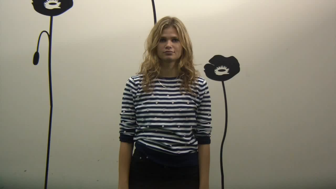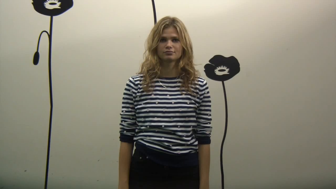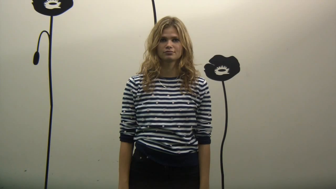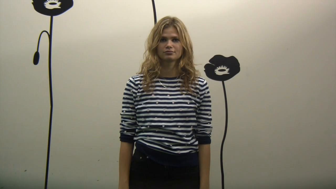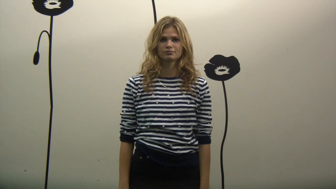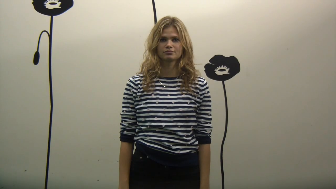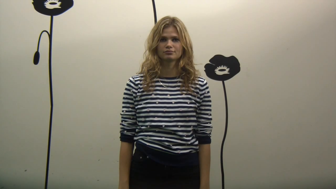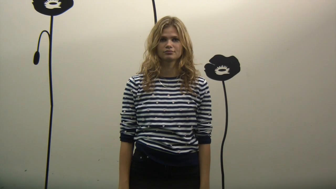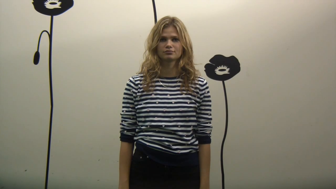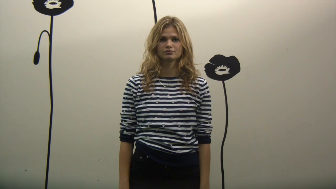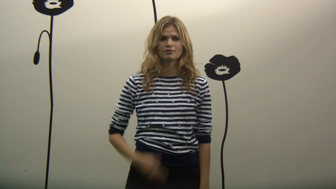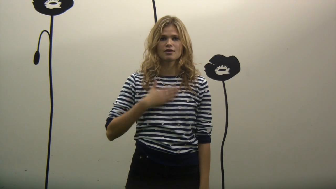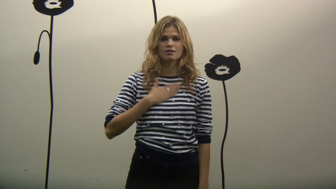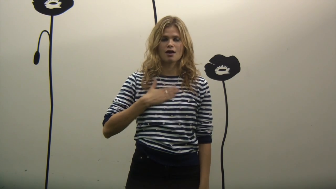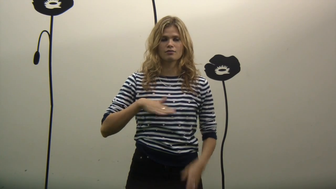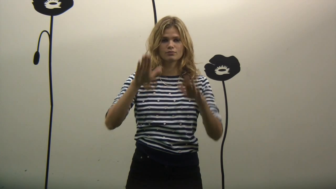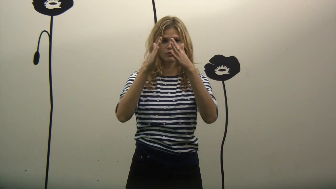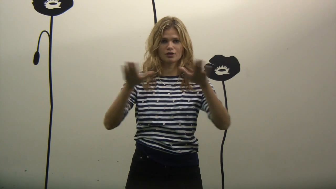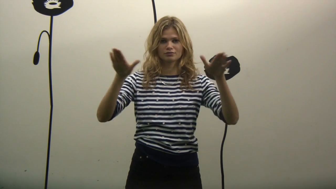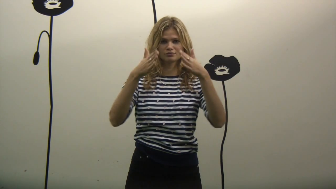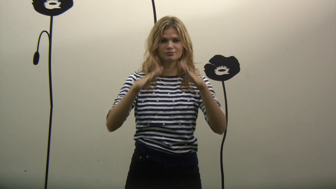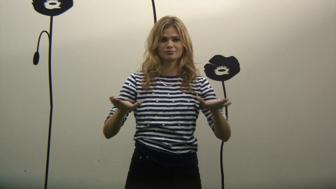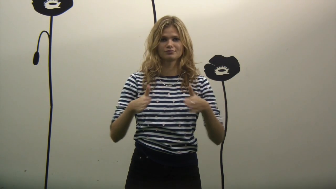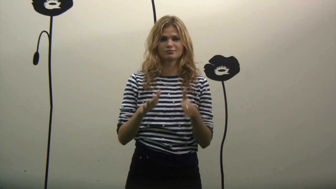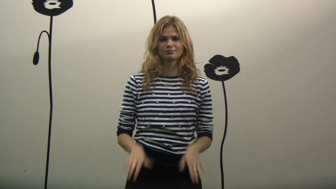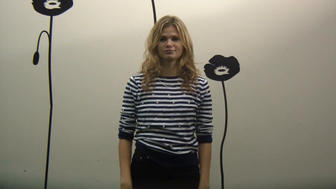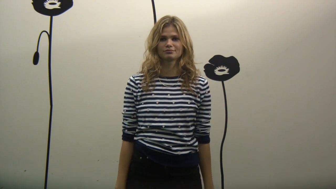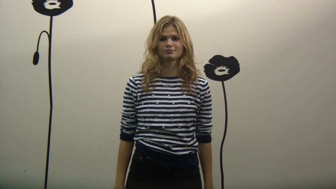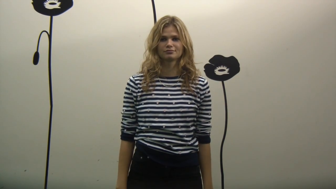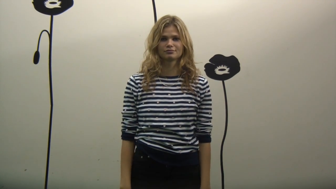חג המולד